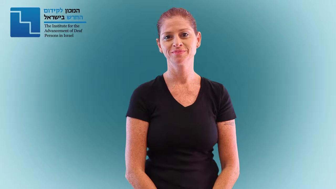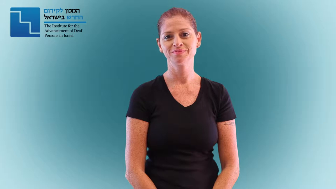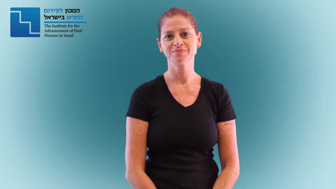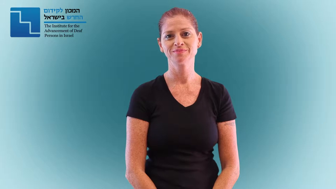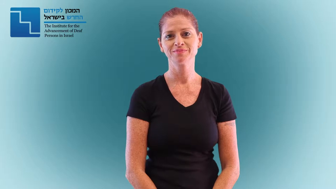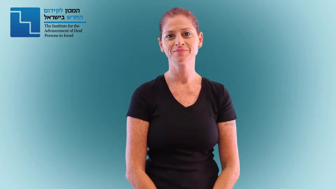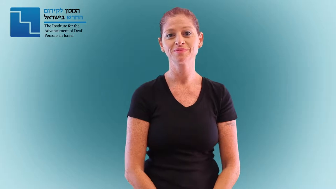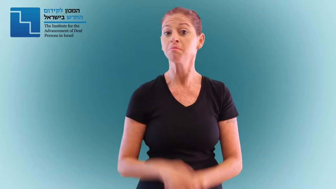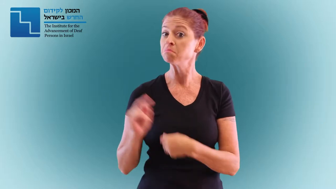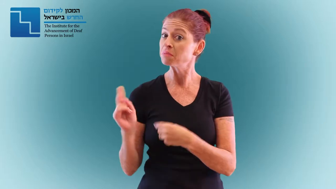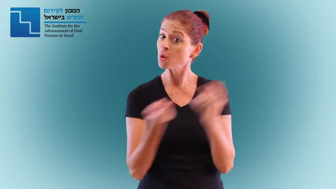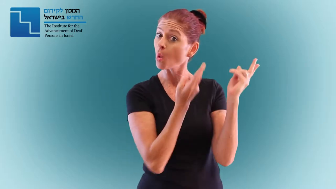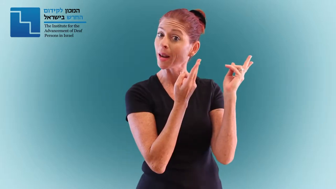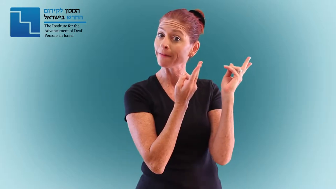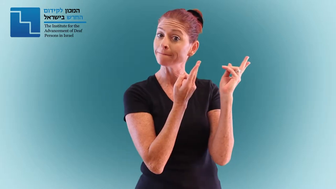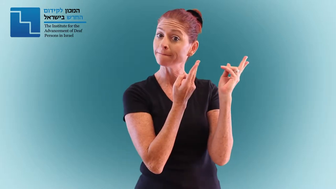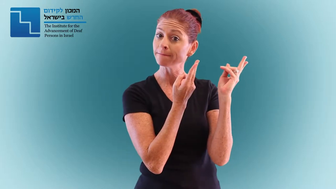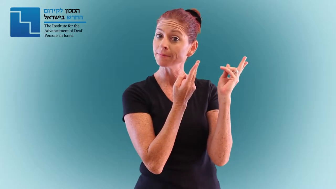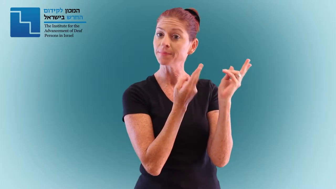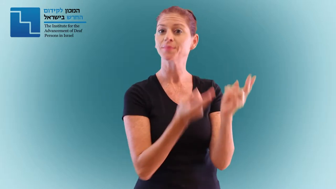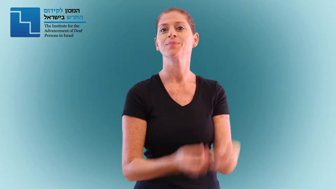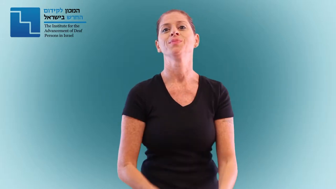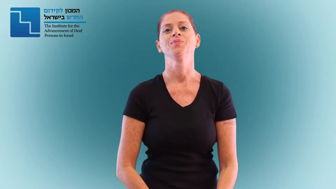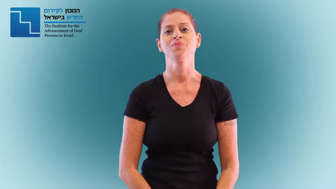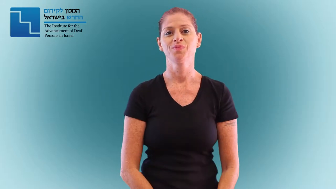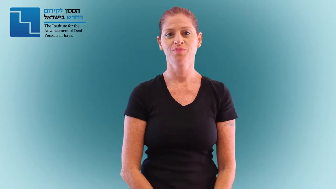בית חולים